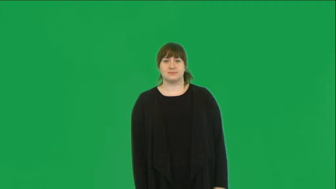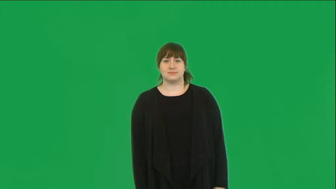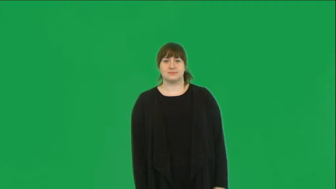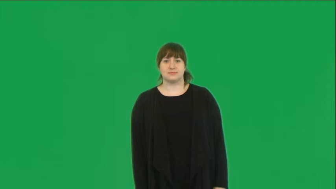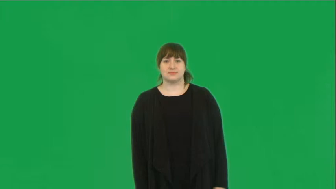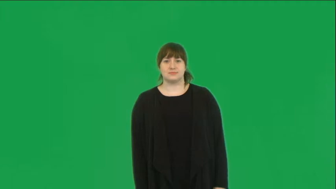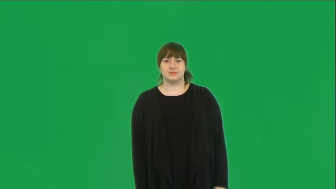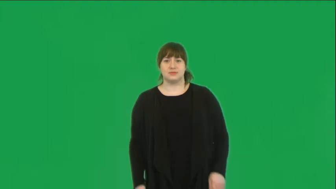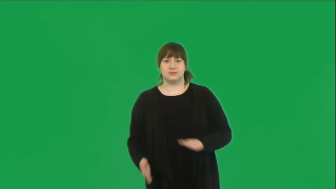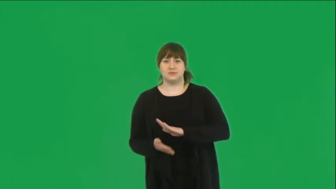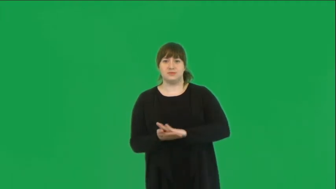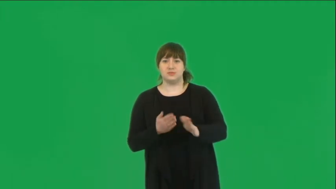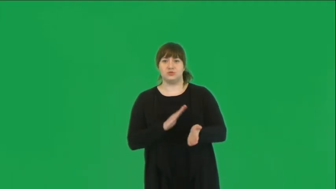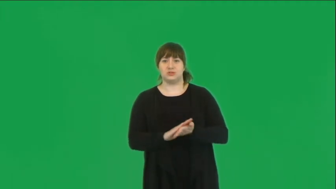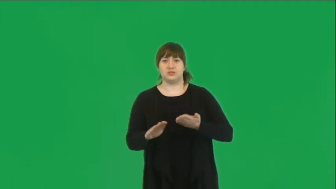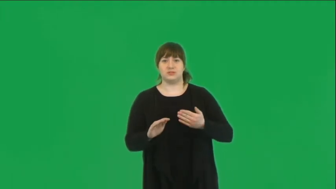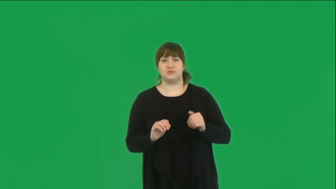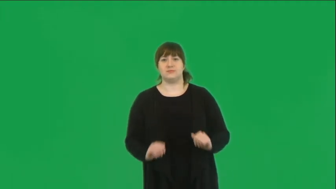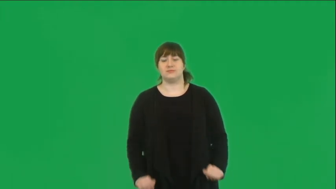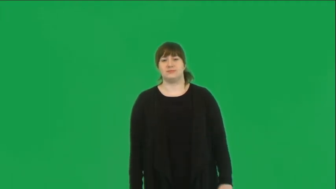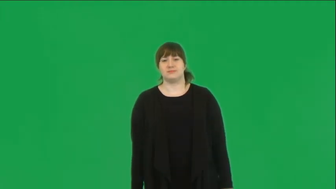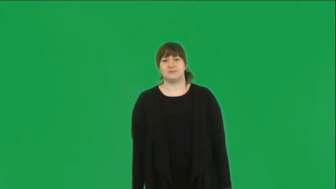wysprzątać